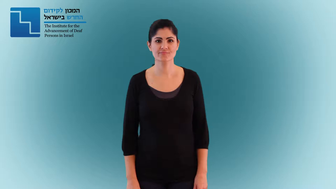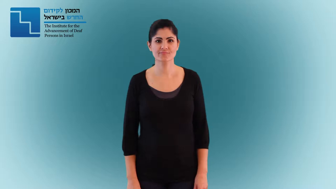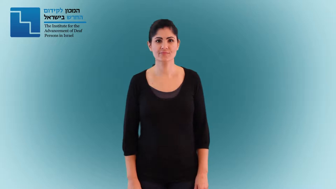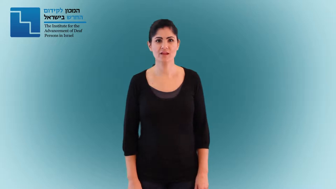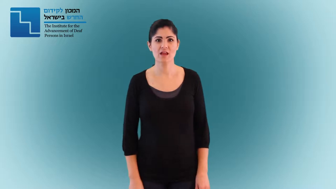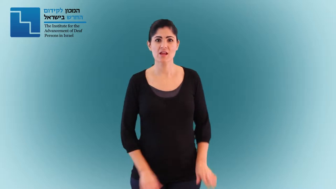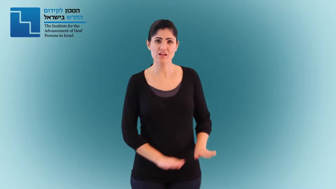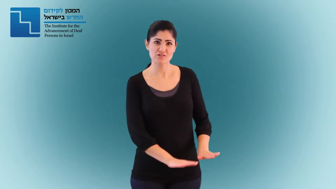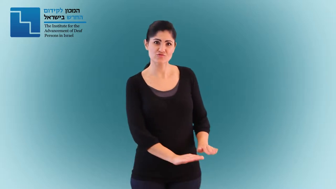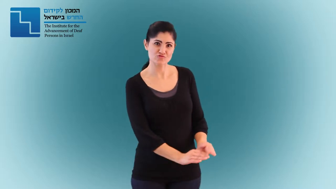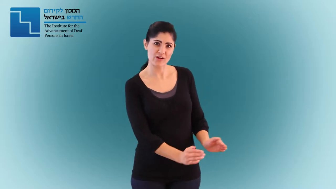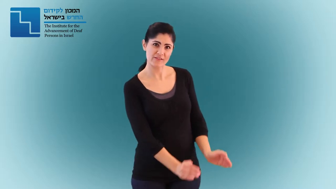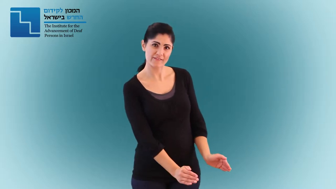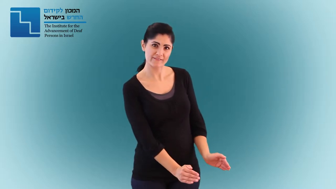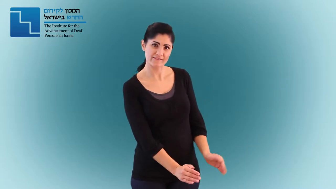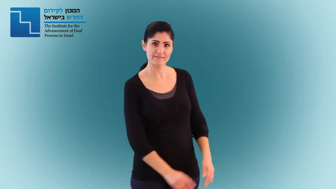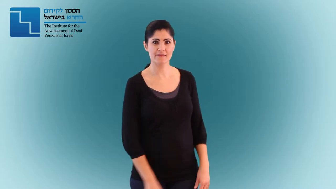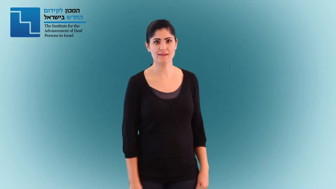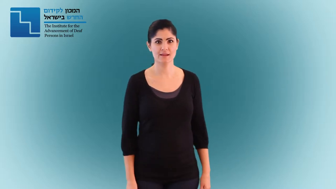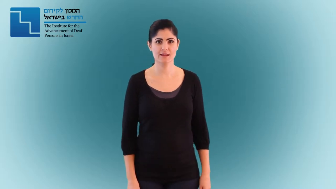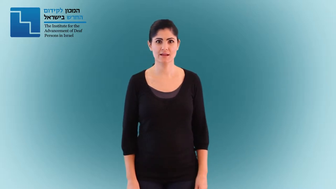שרפרף